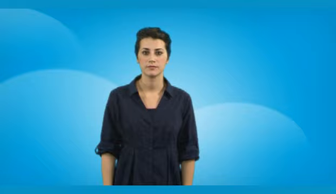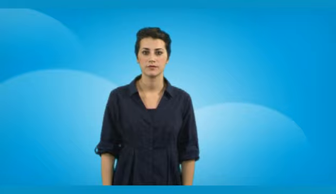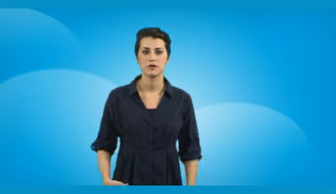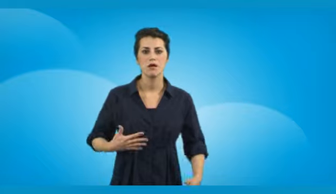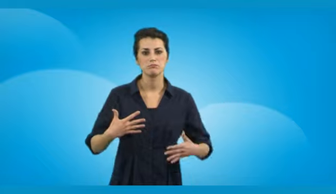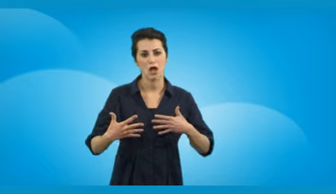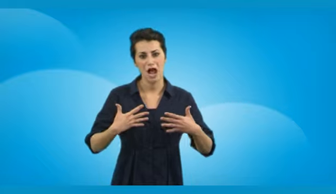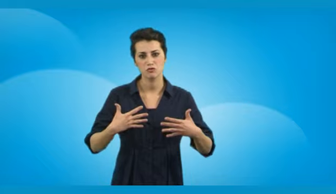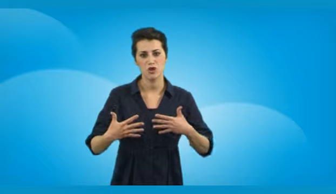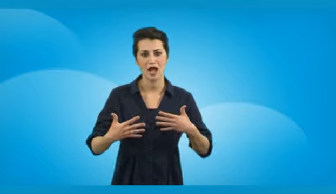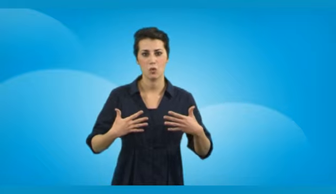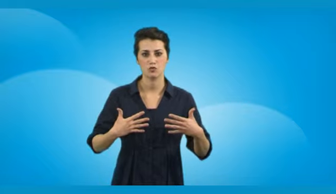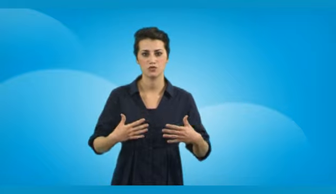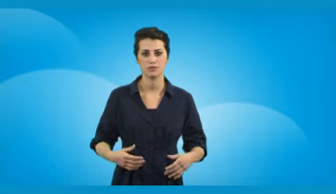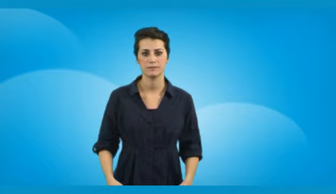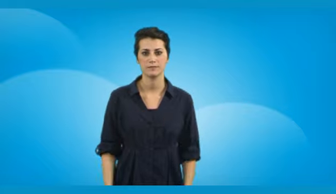Barátságos